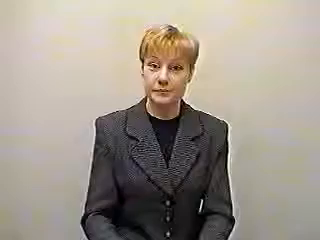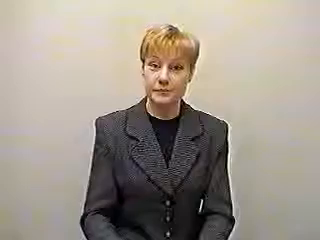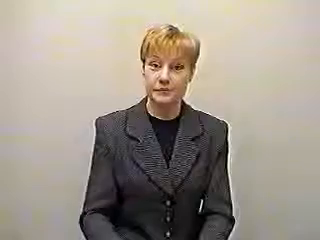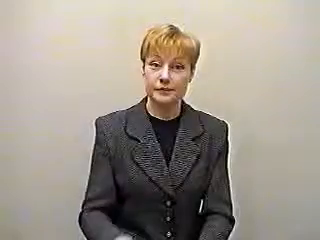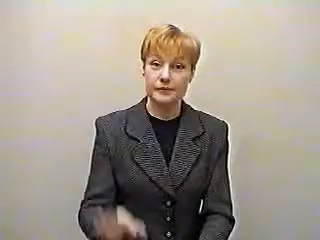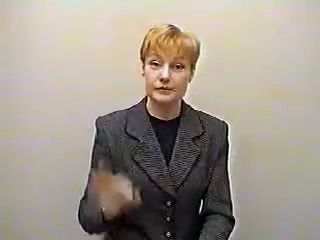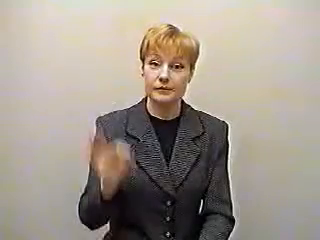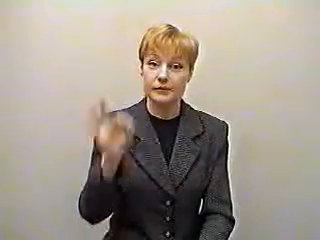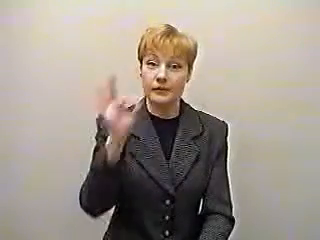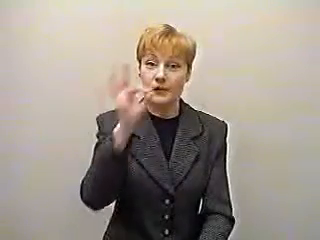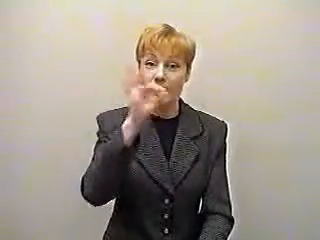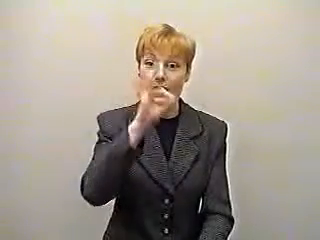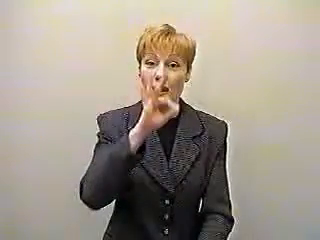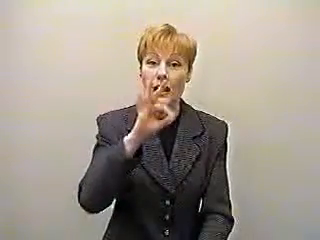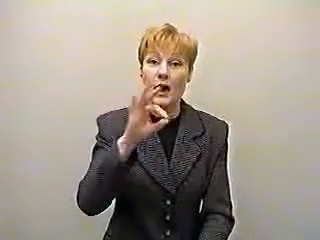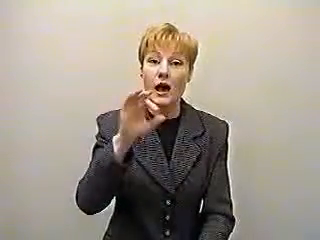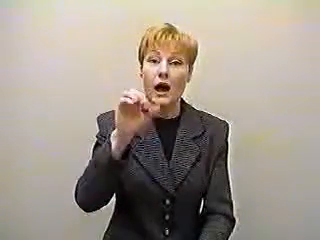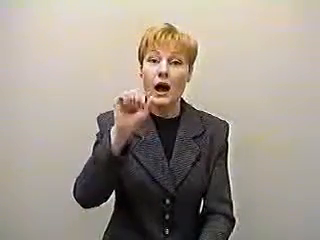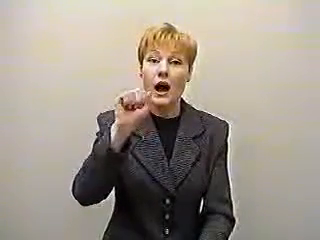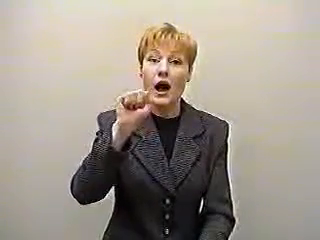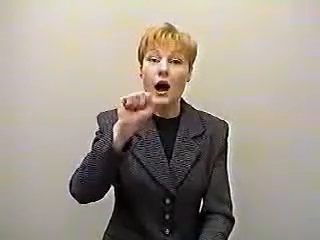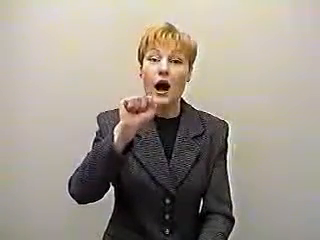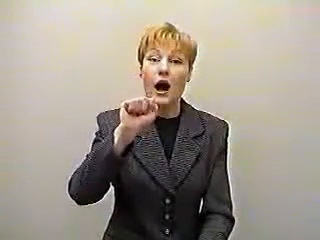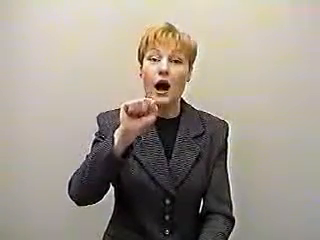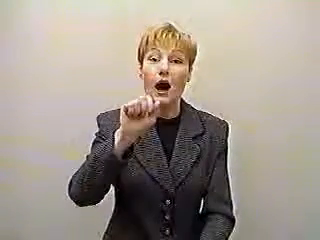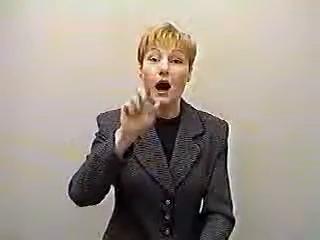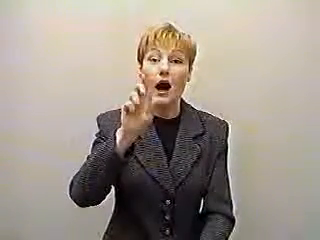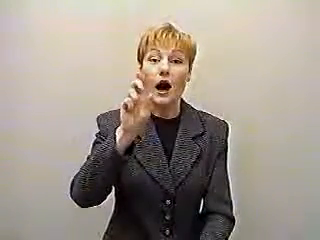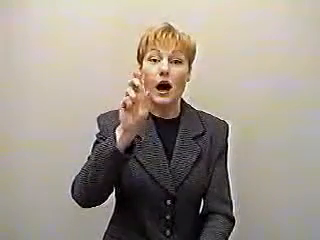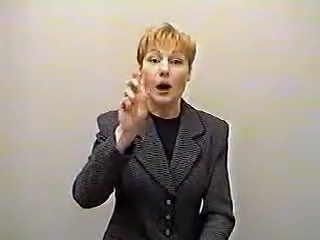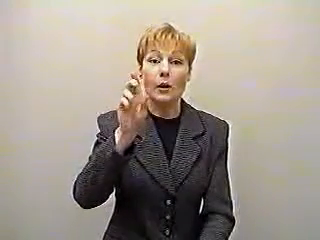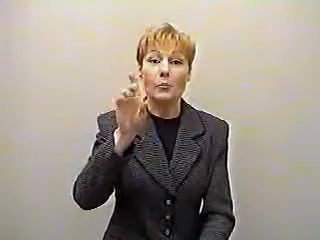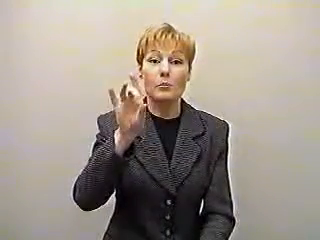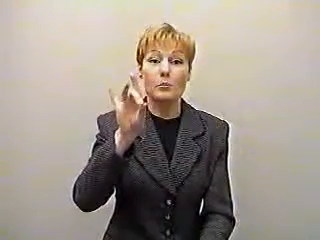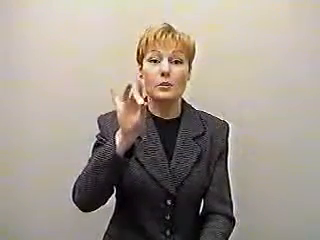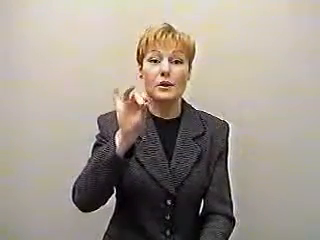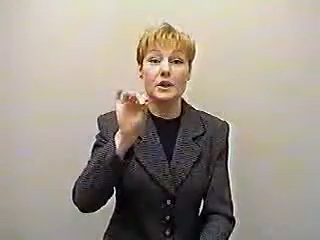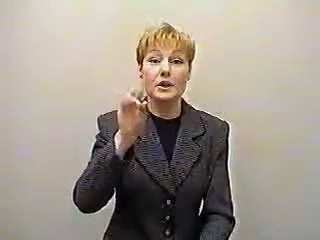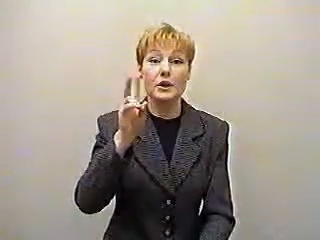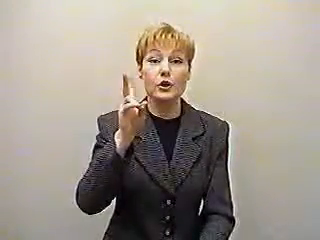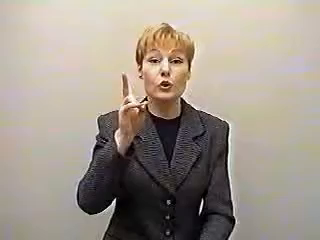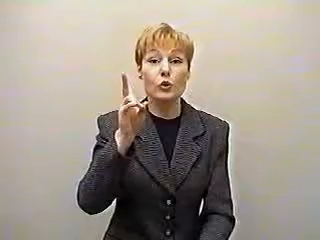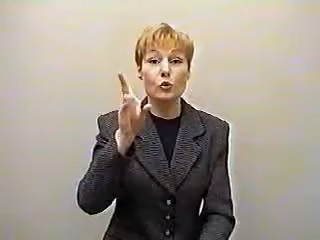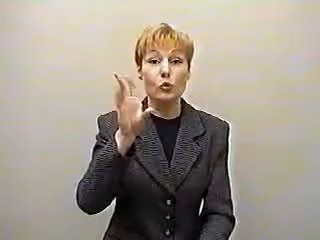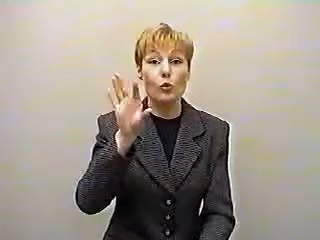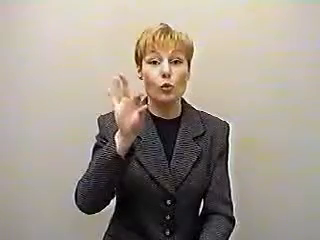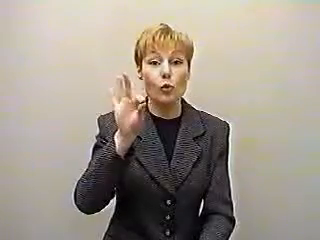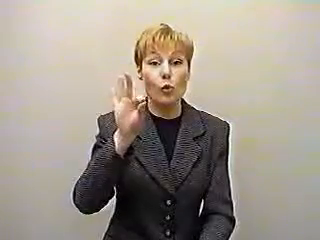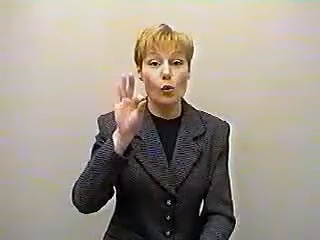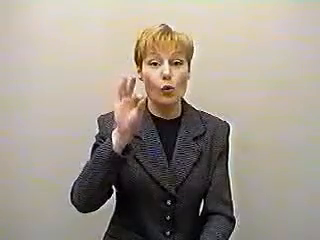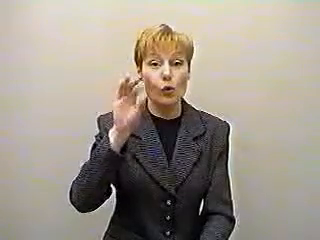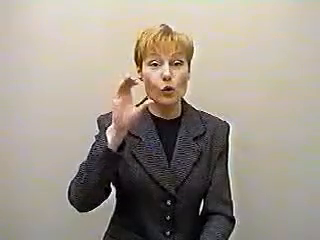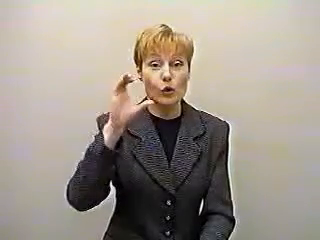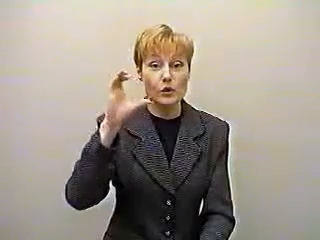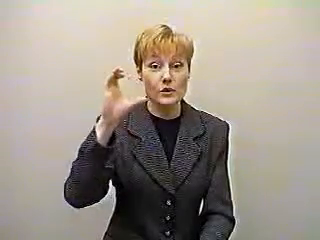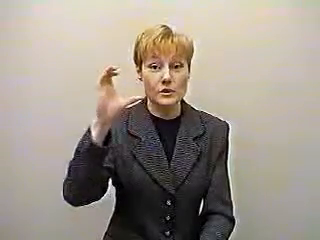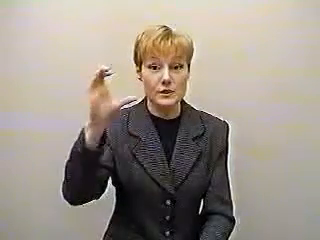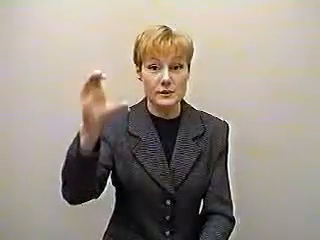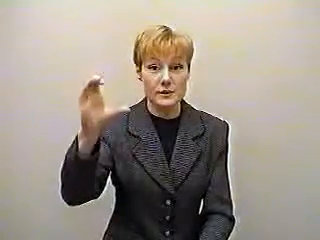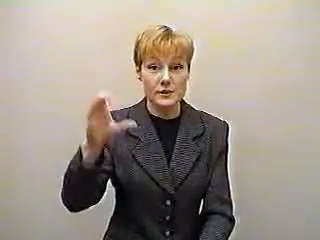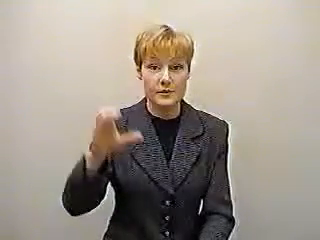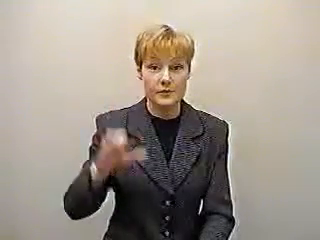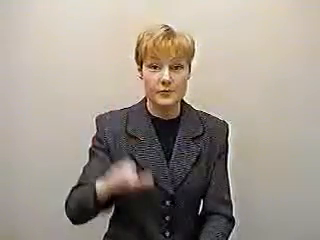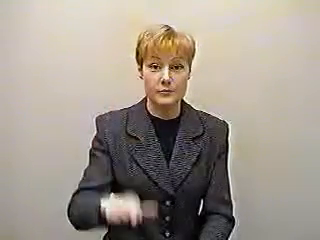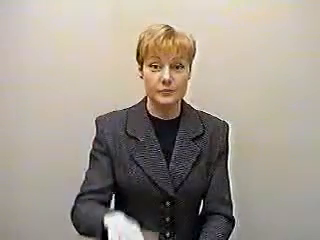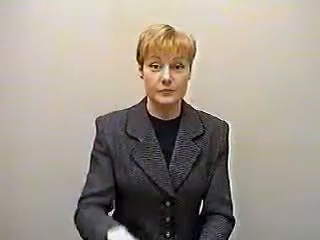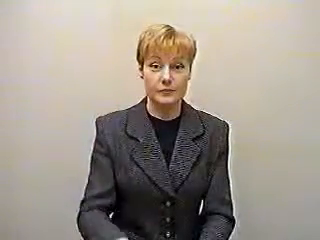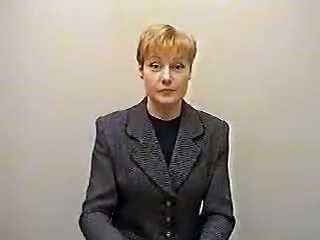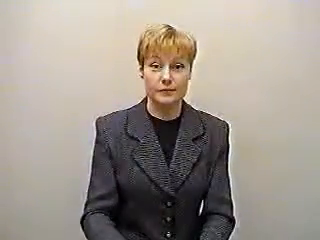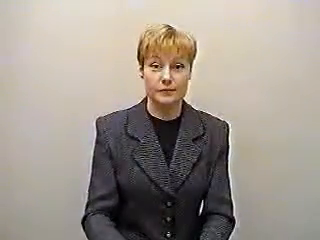абрикос